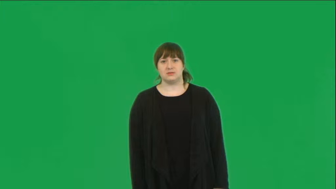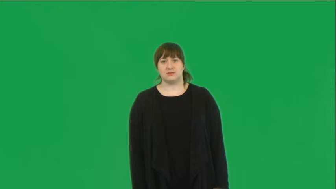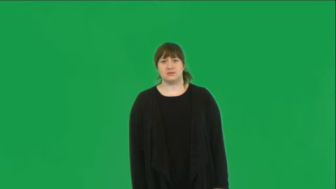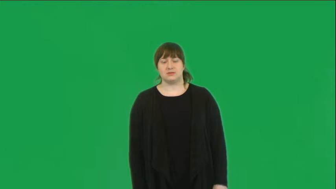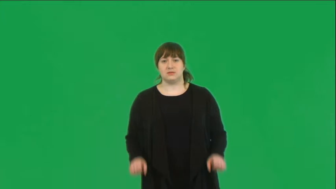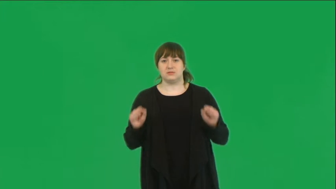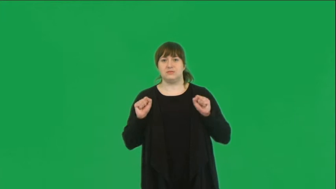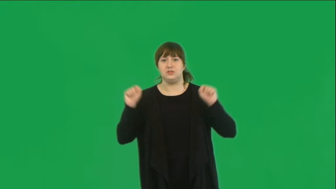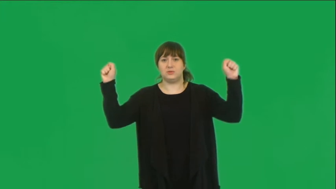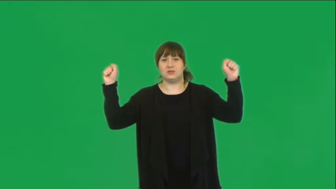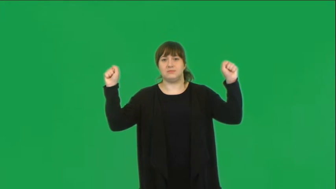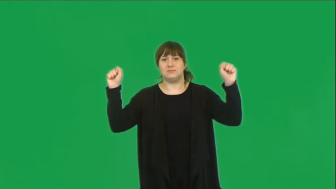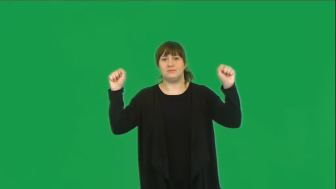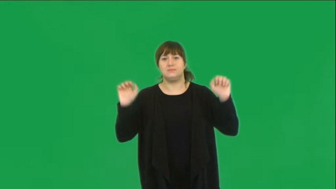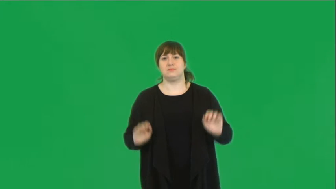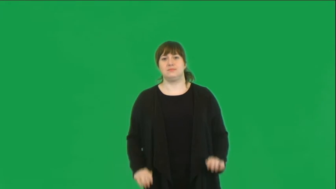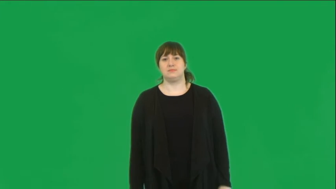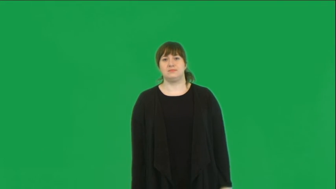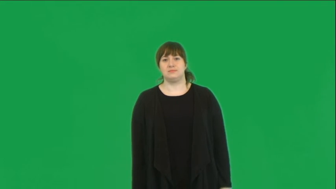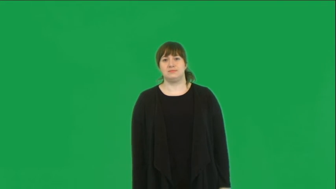wysiłek